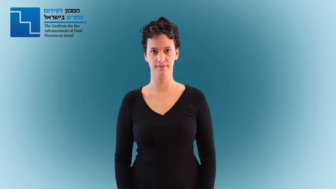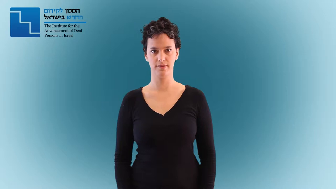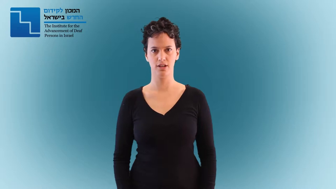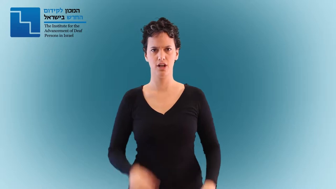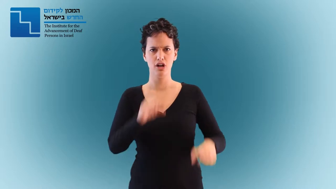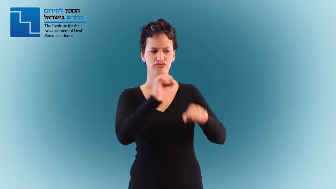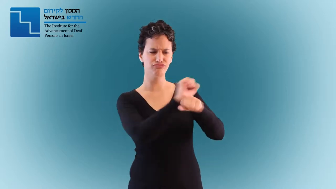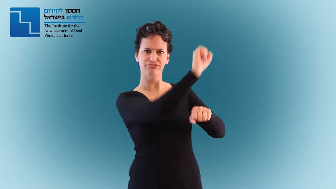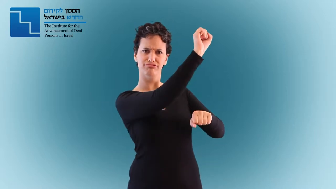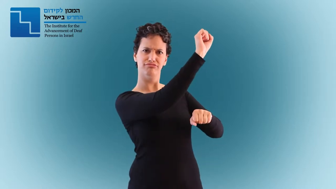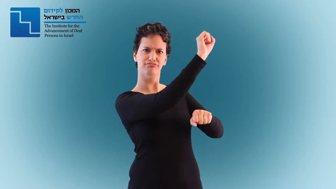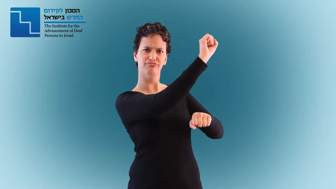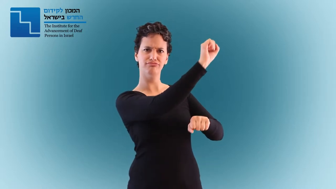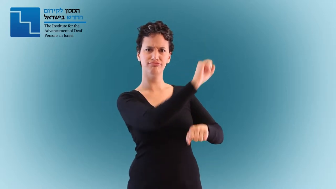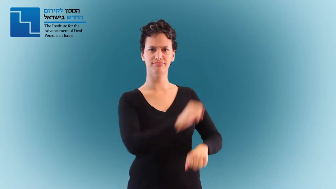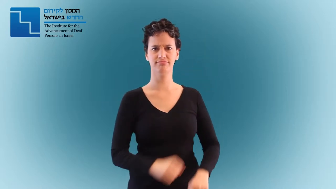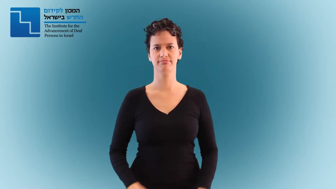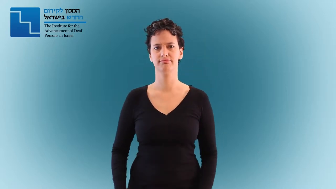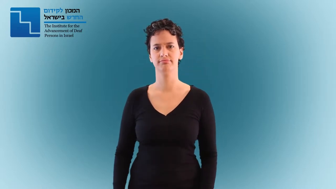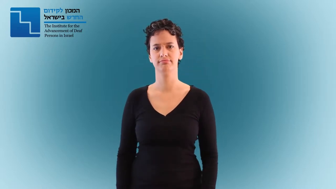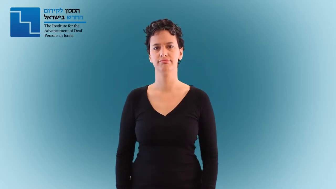לטעון